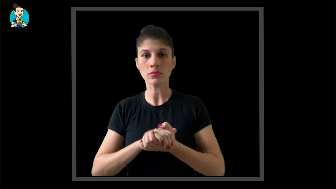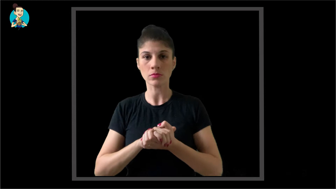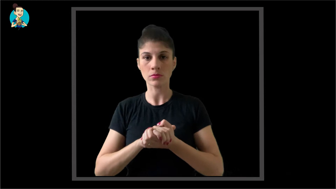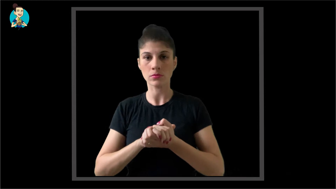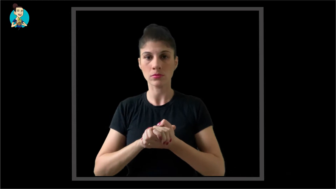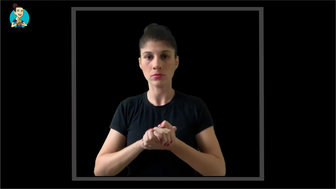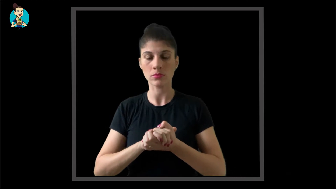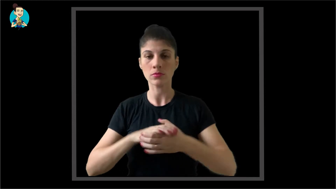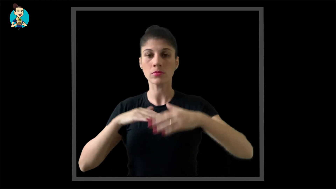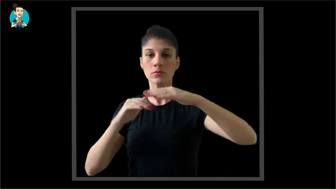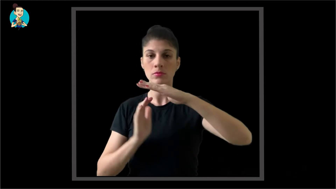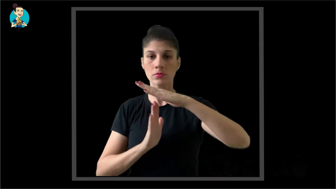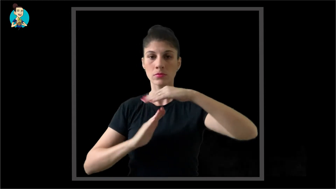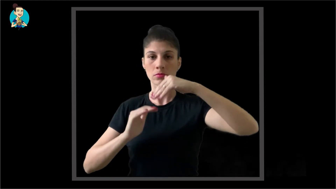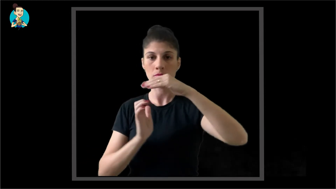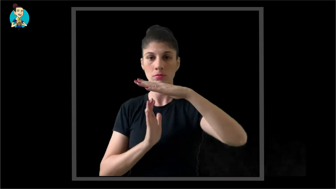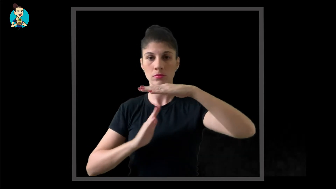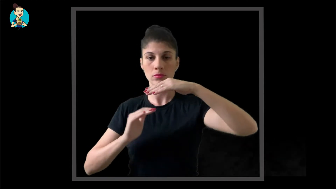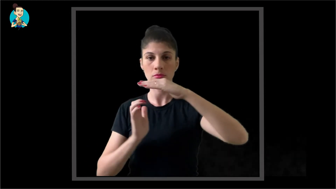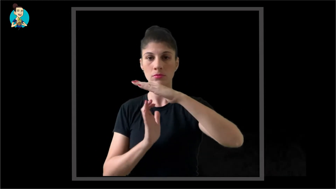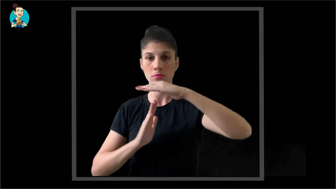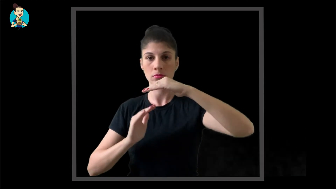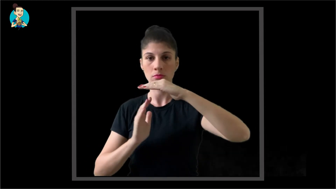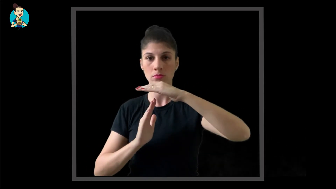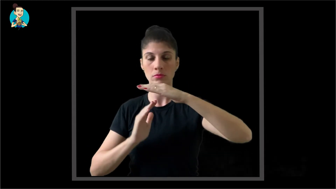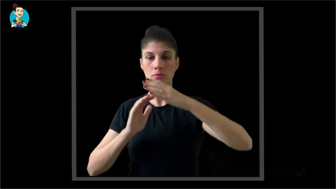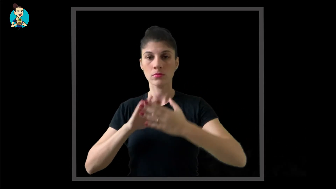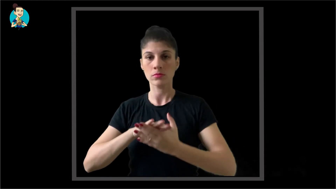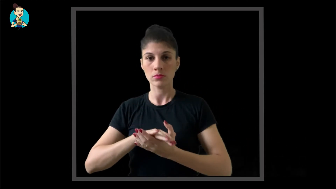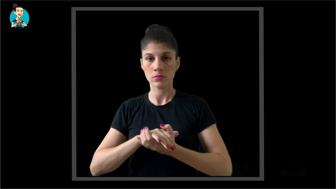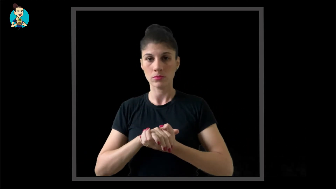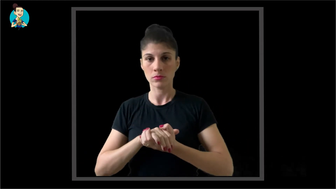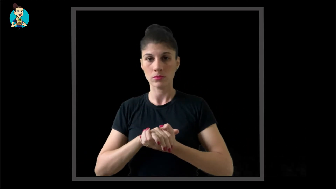FITOPLÂNCTON